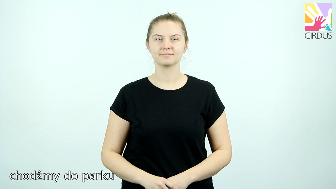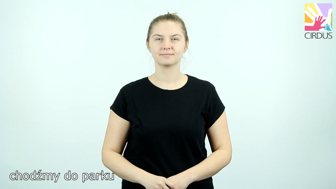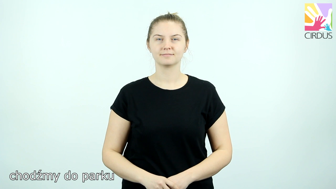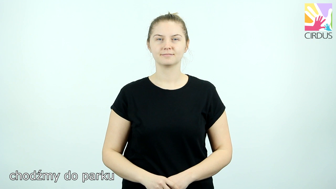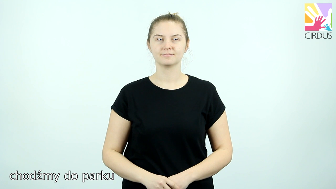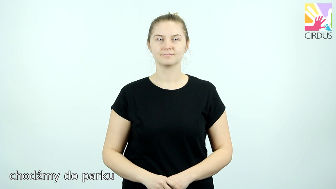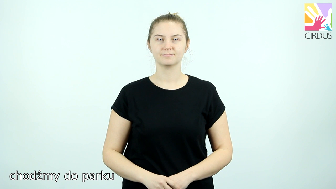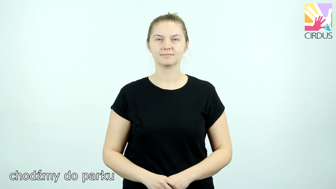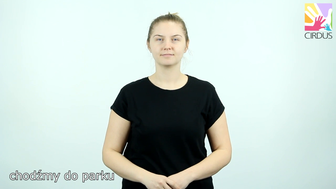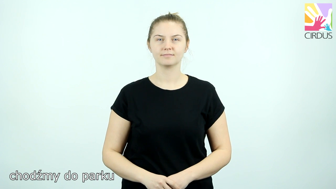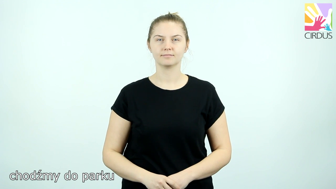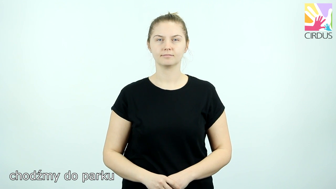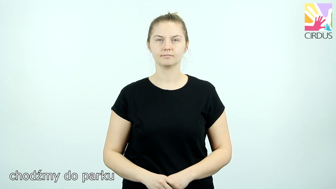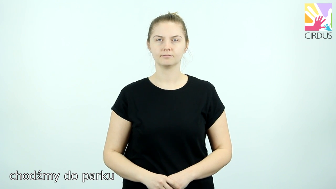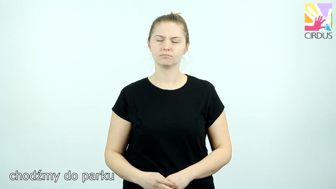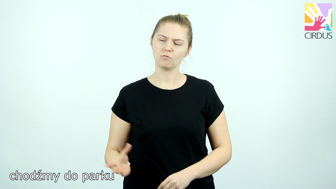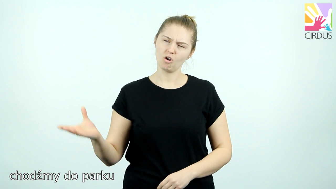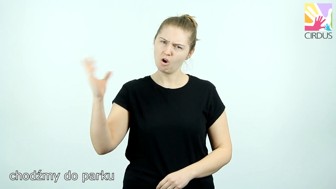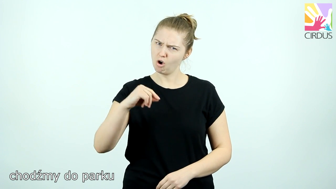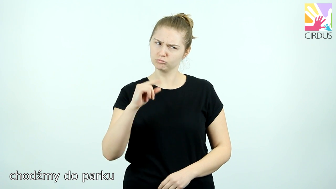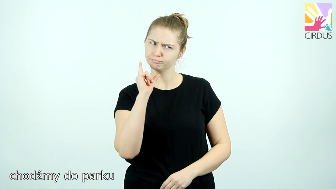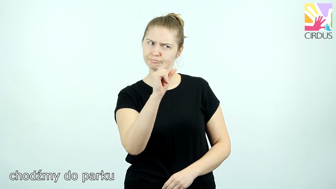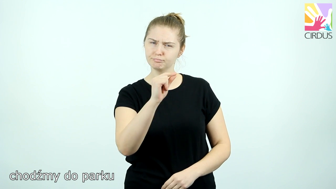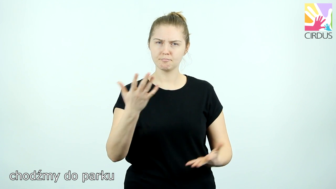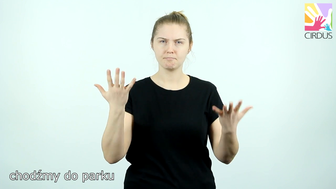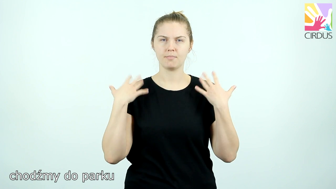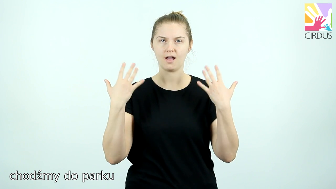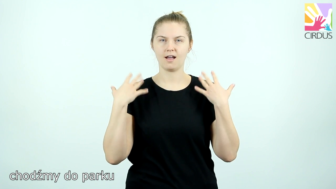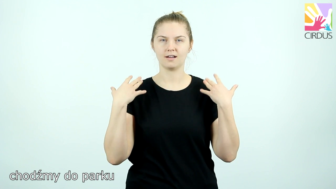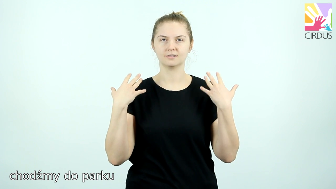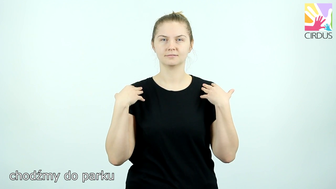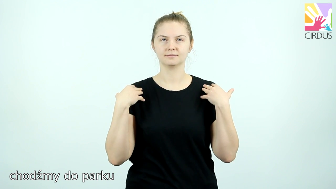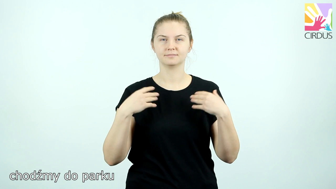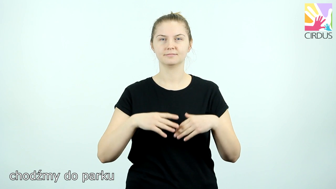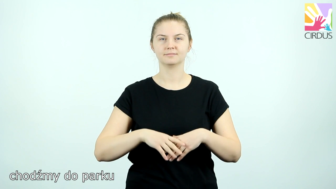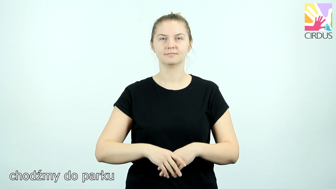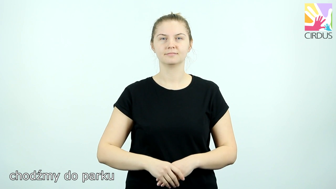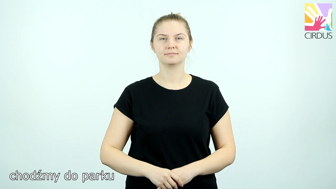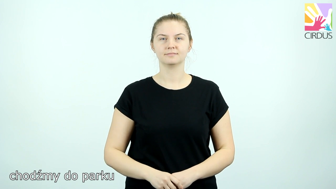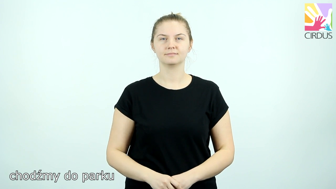chodźmy do parku